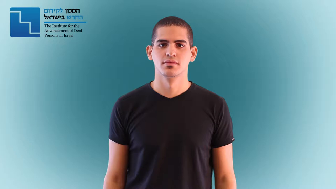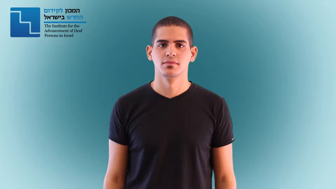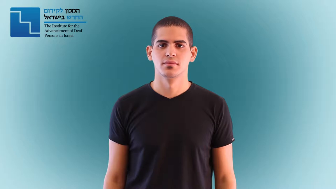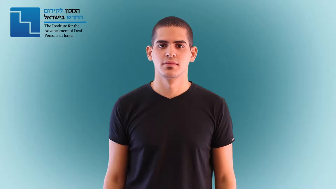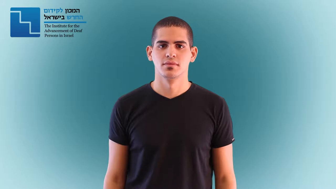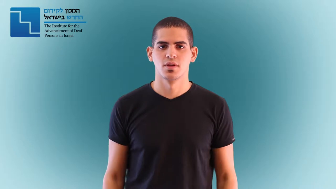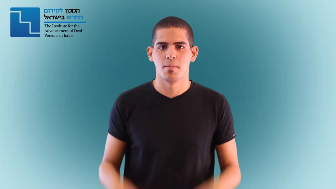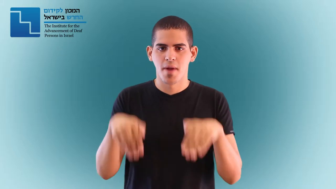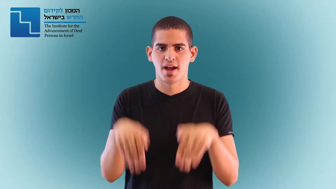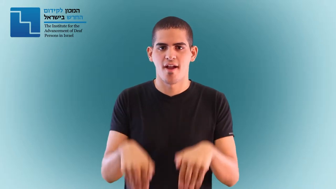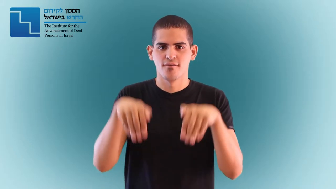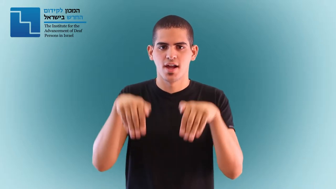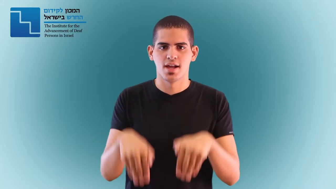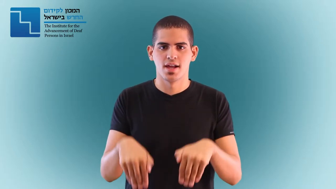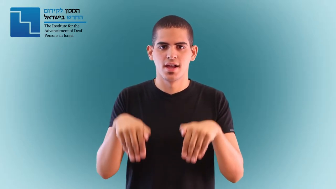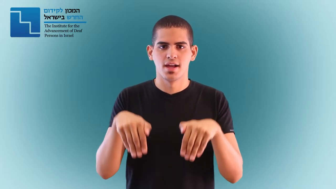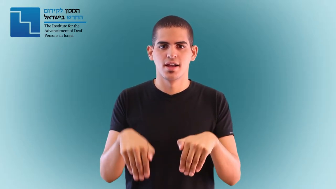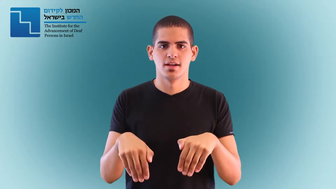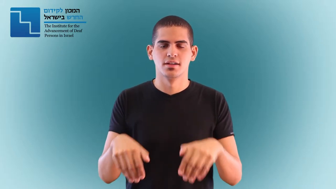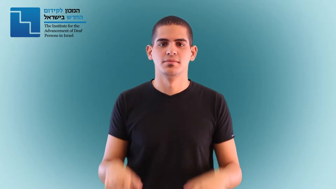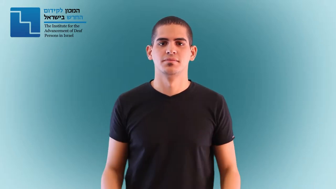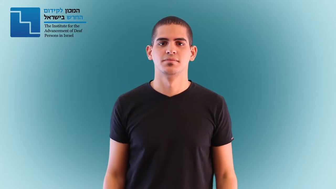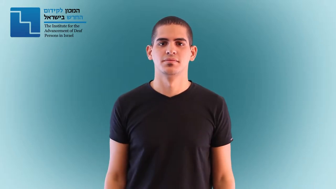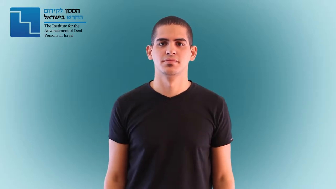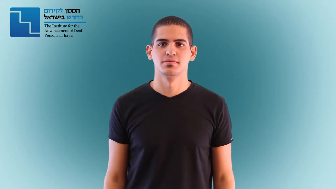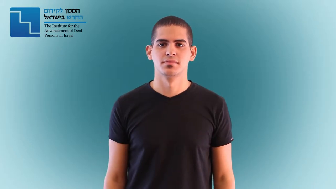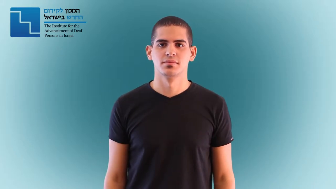מקווה